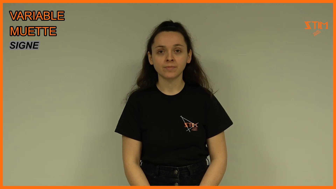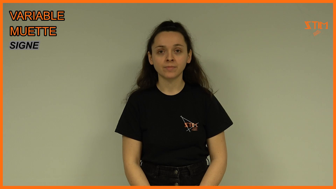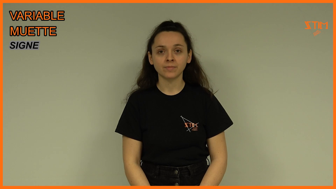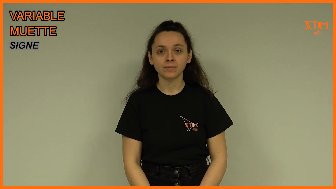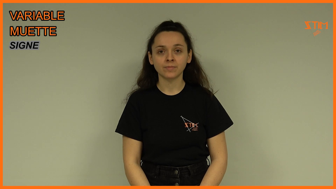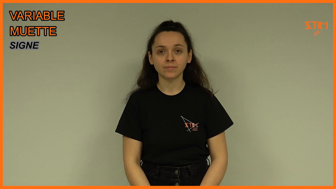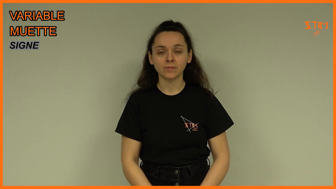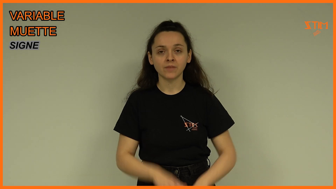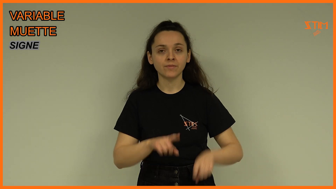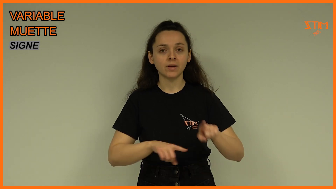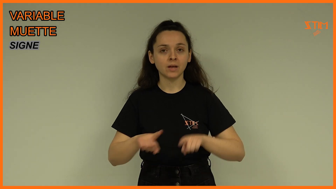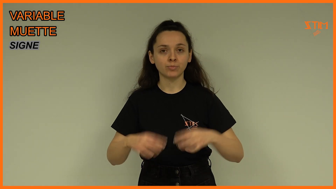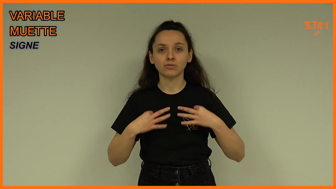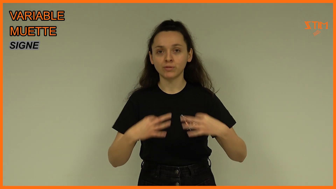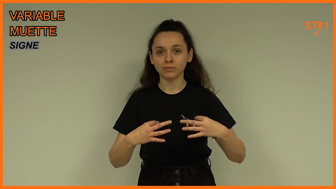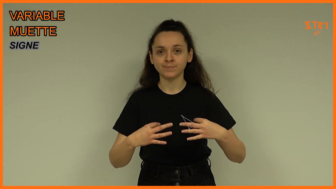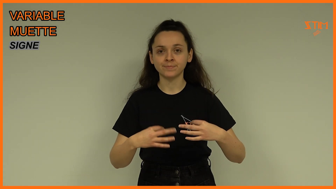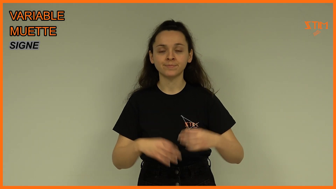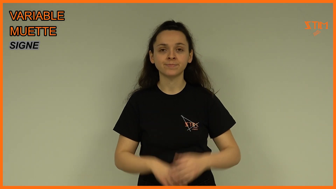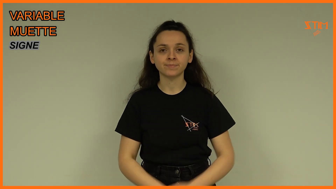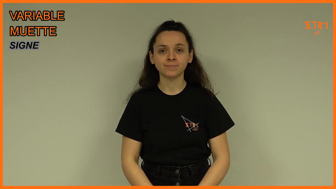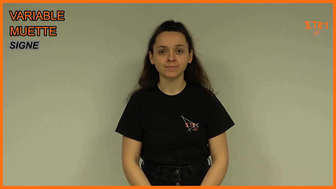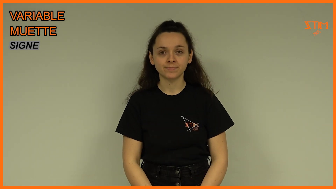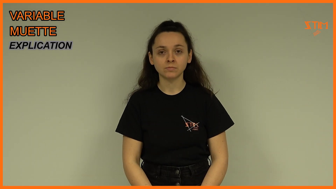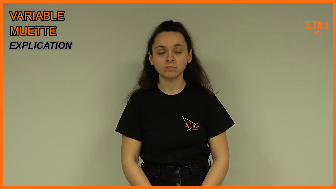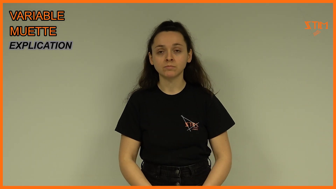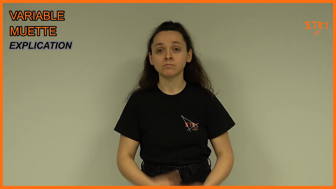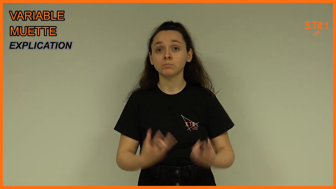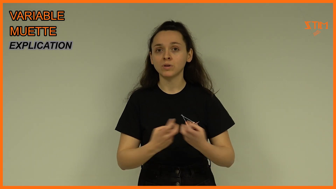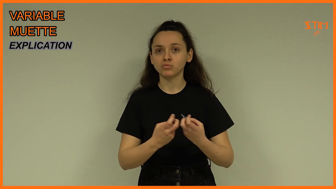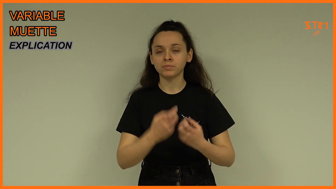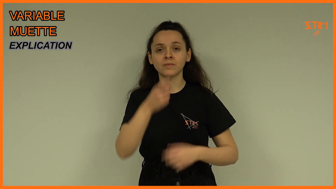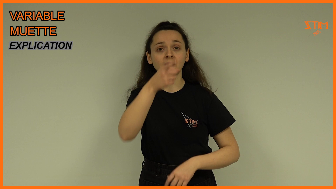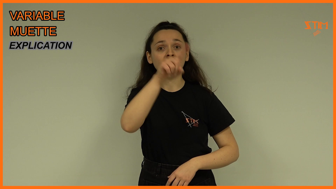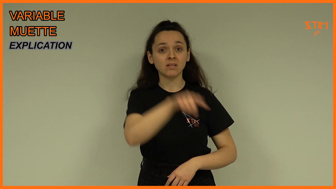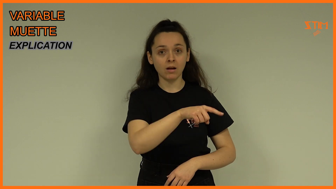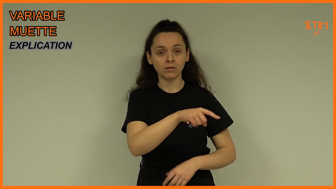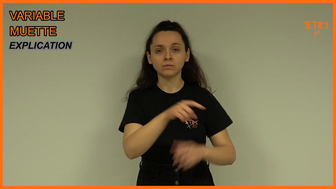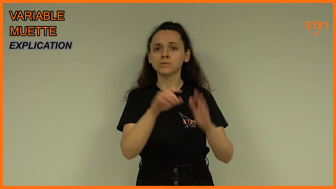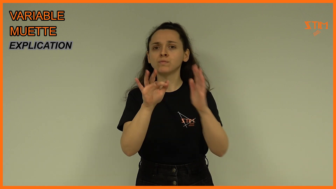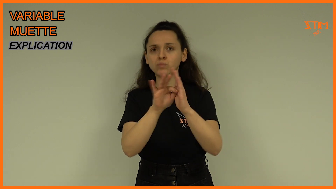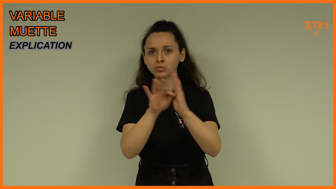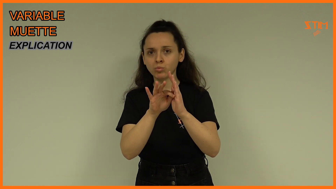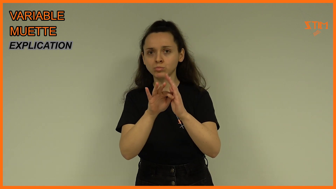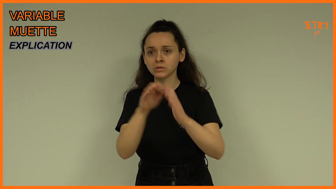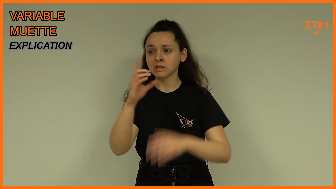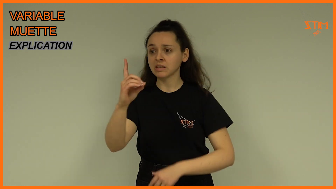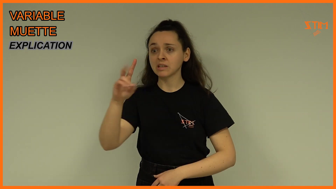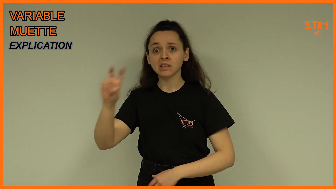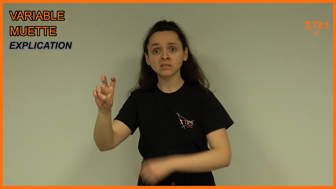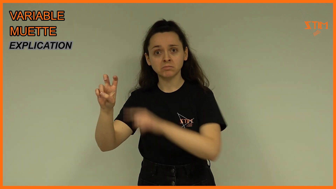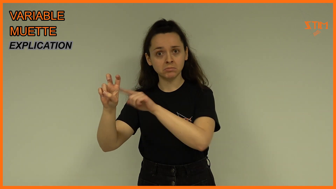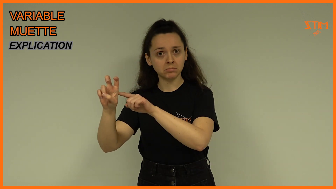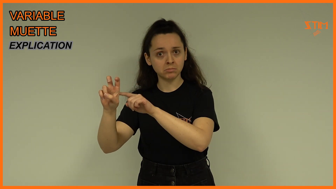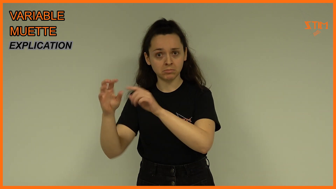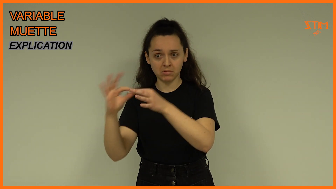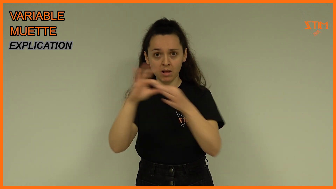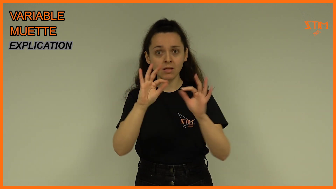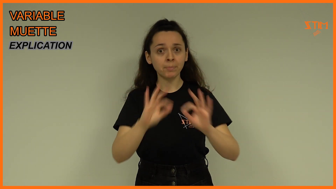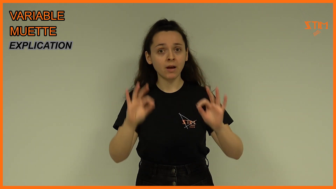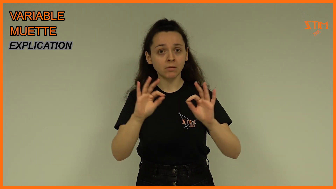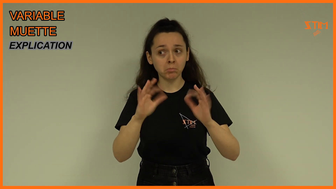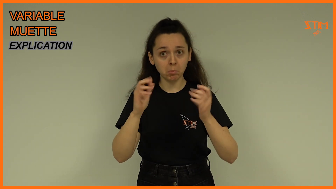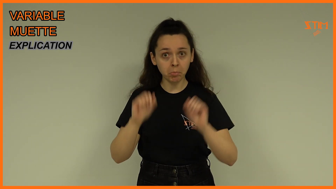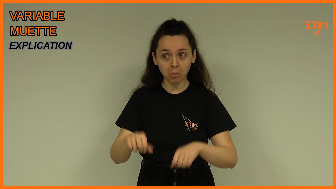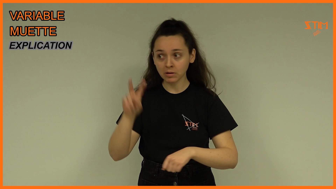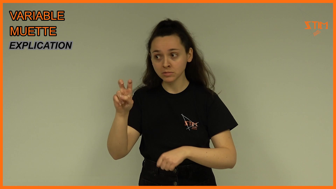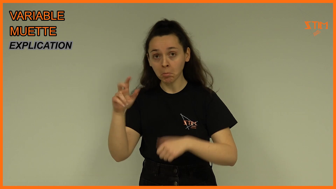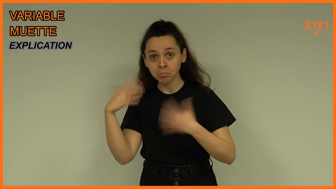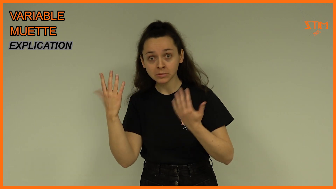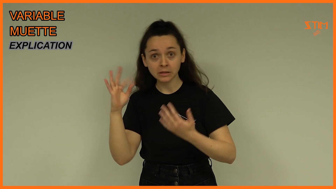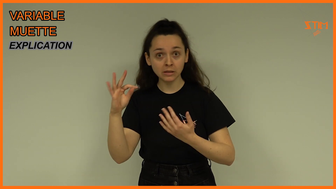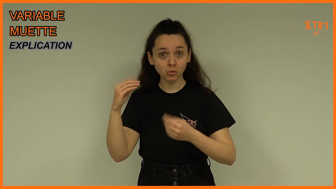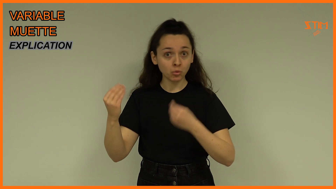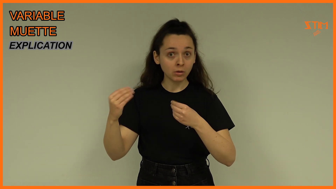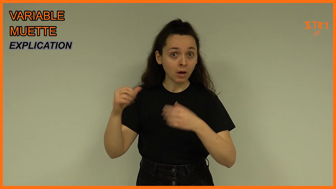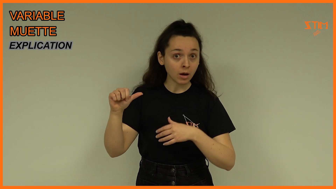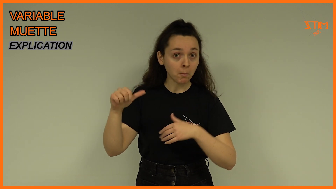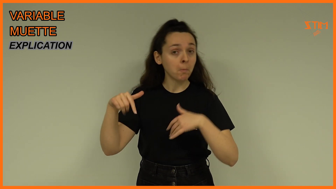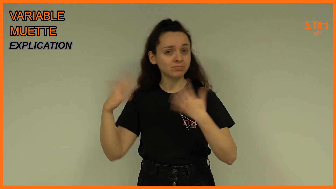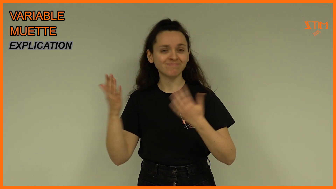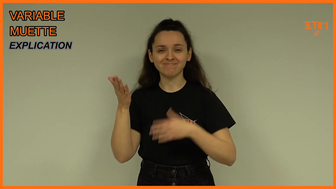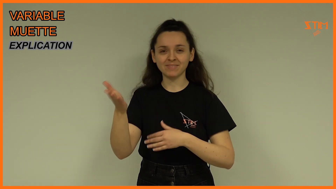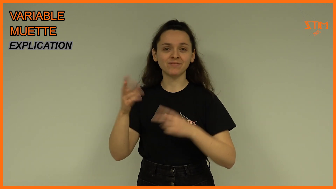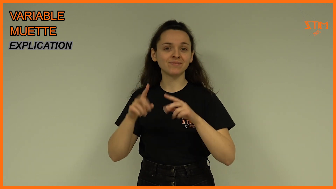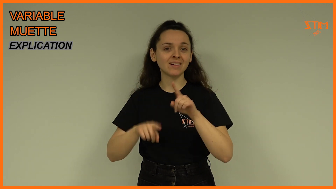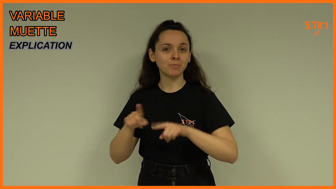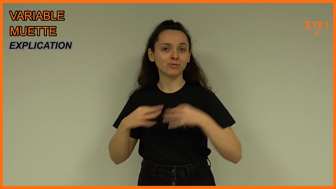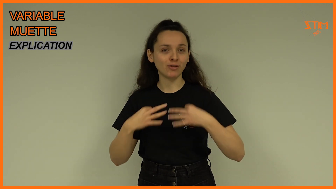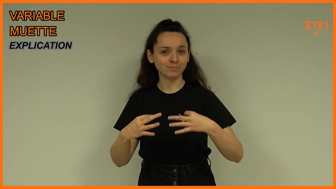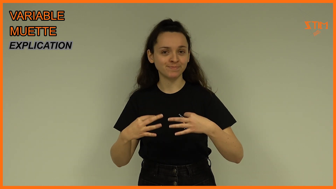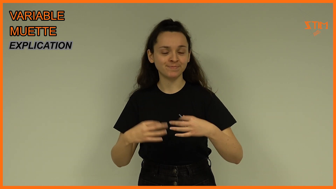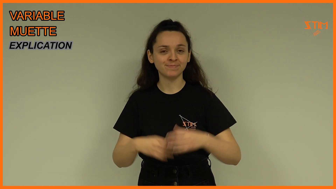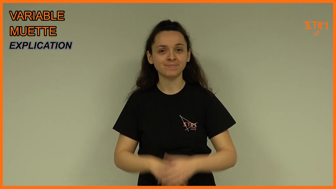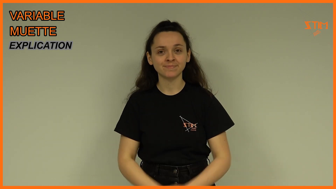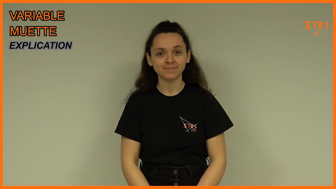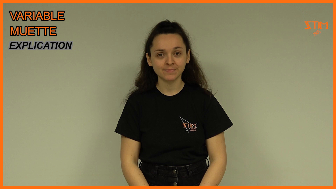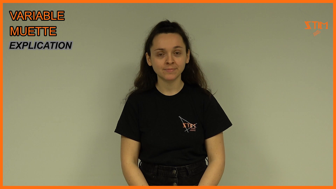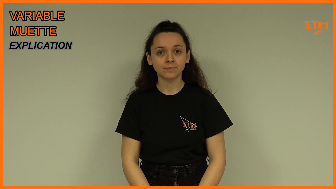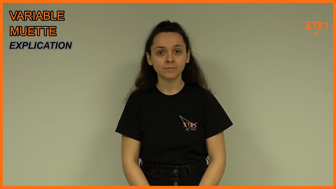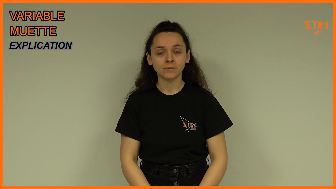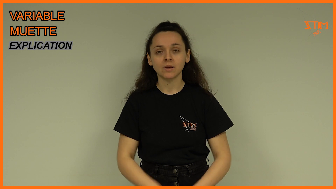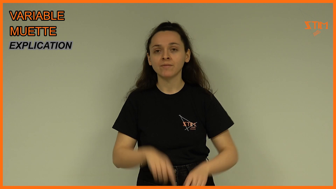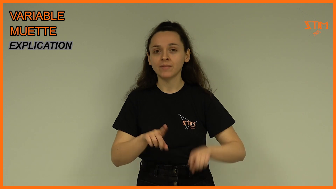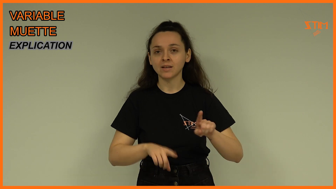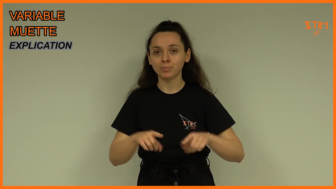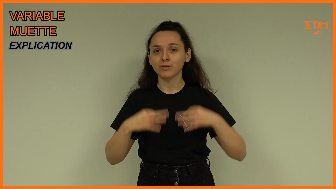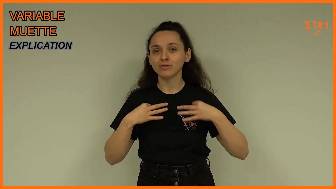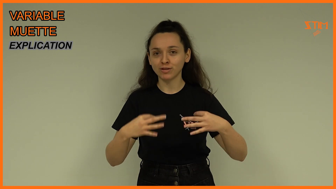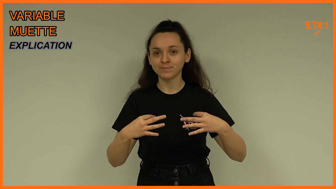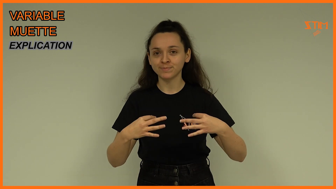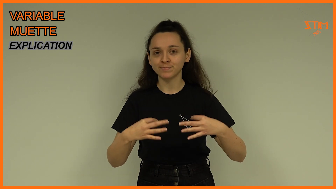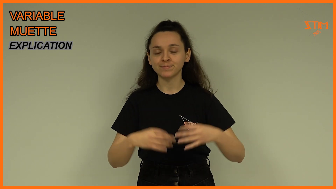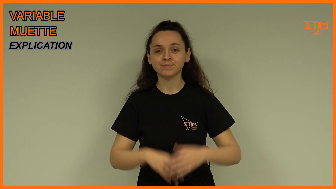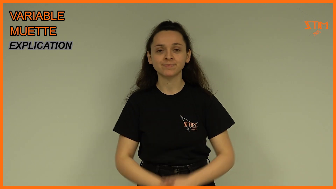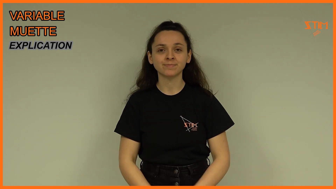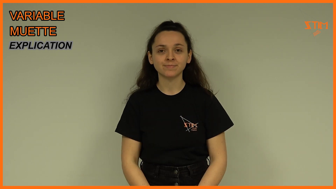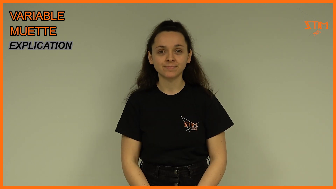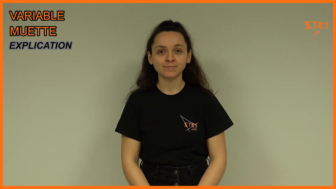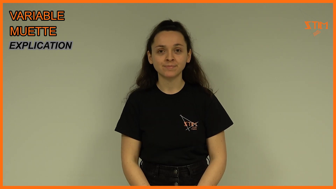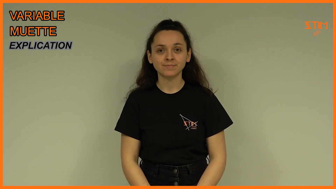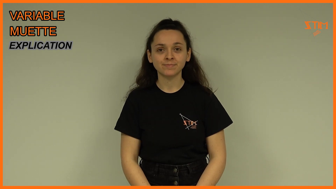Variable muette